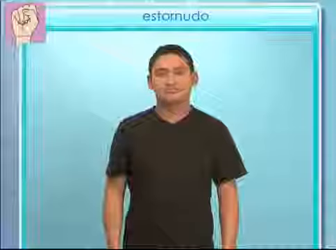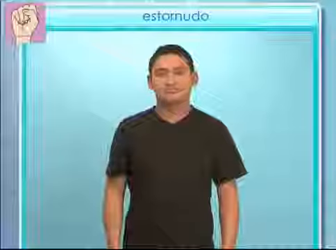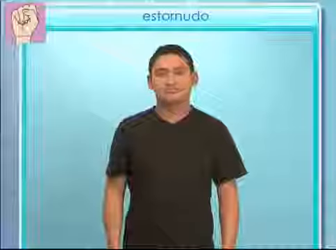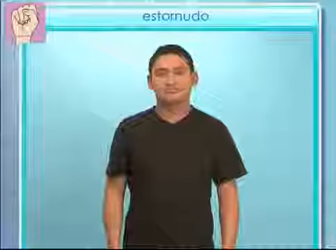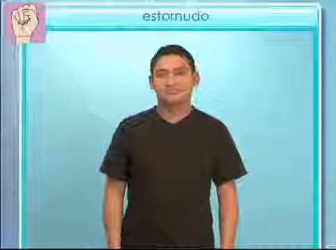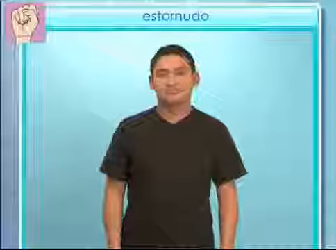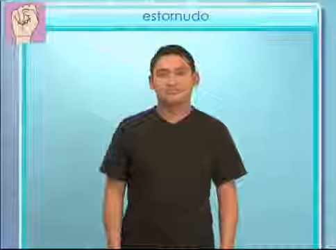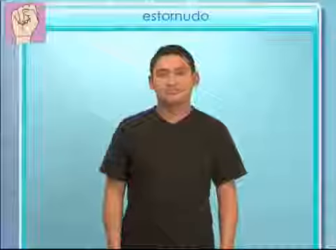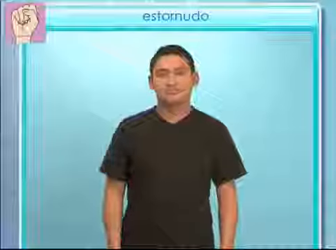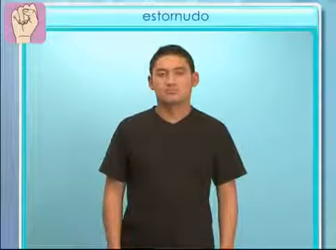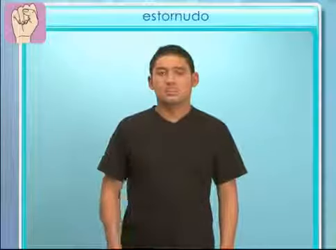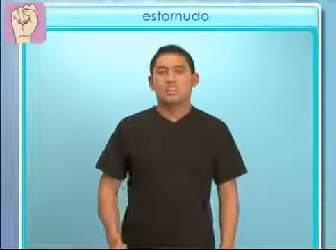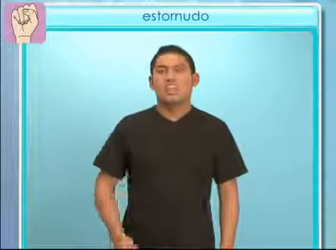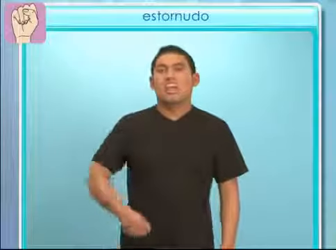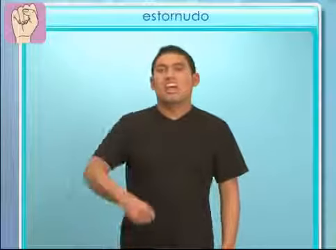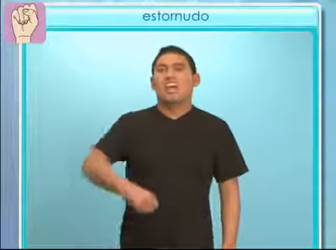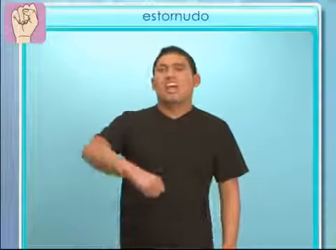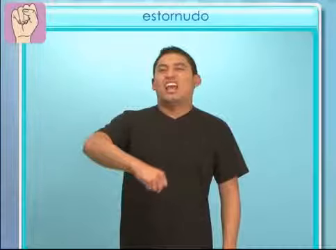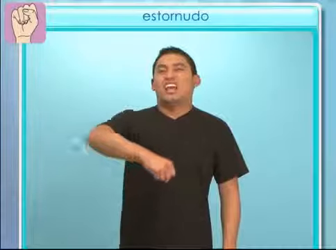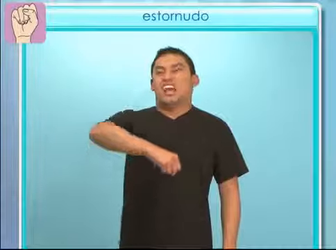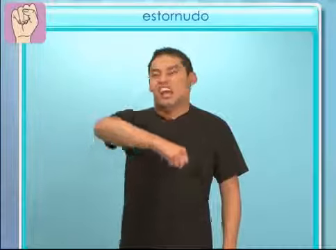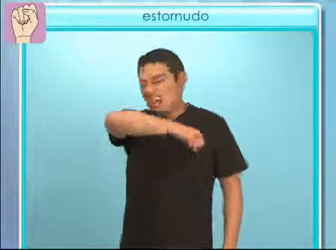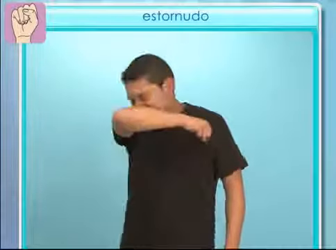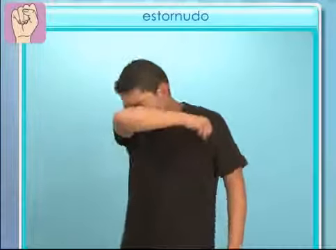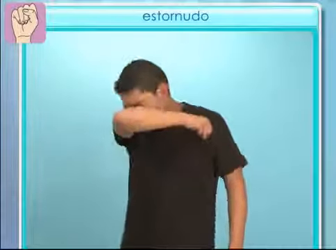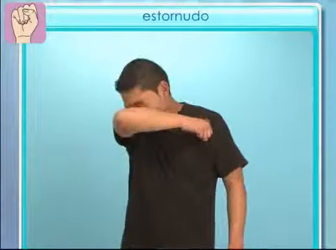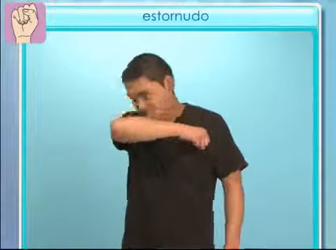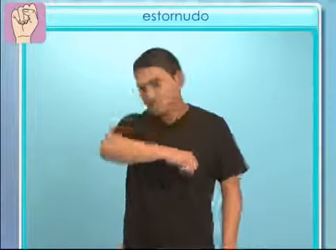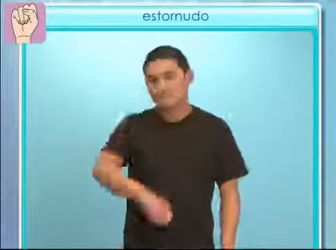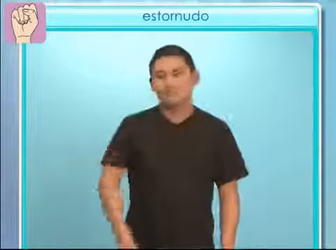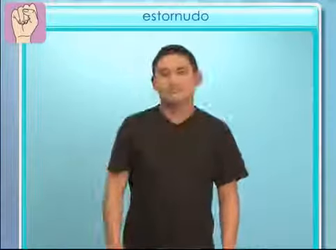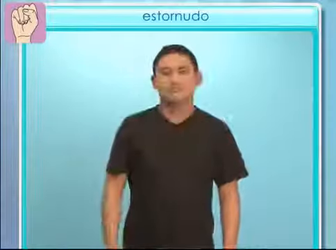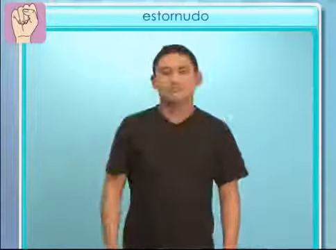ESTORNUDO